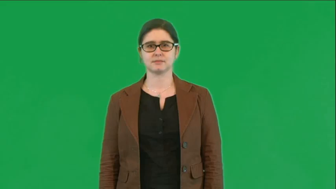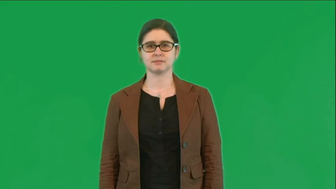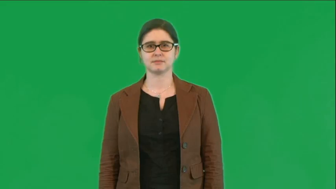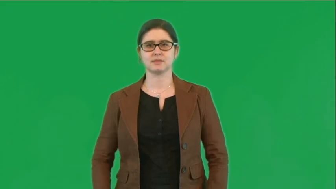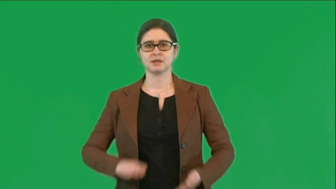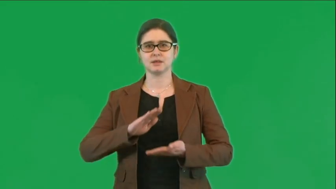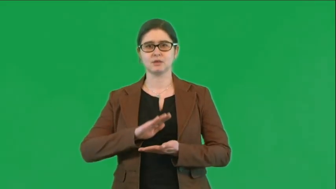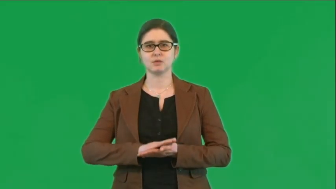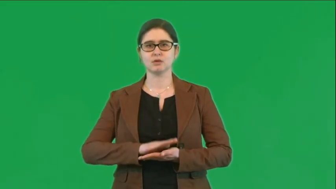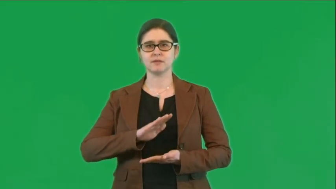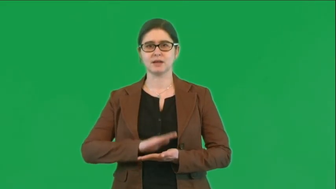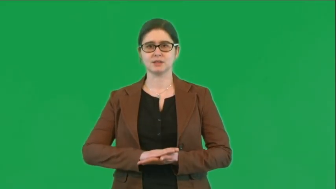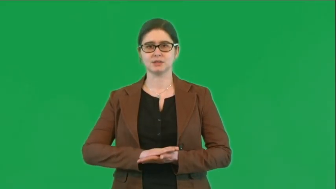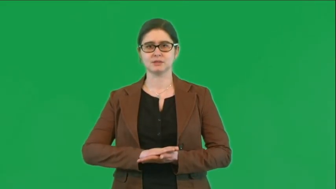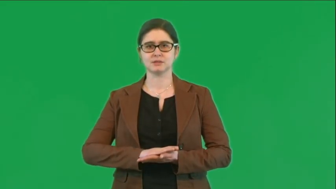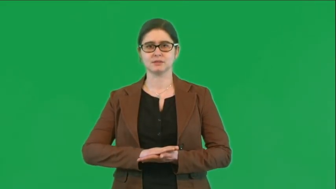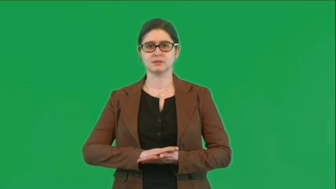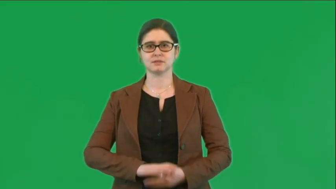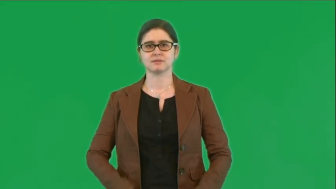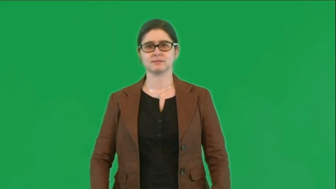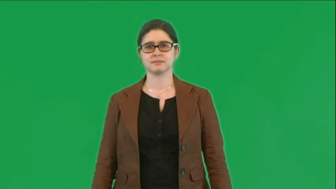uchwalać